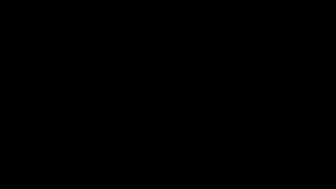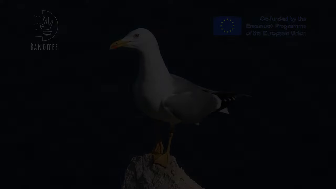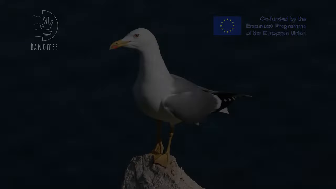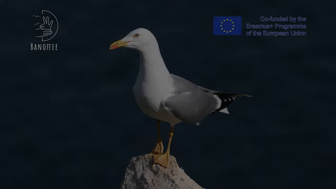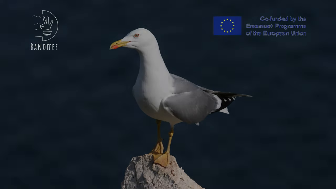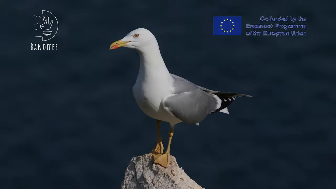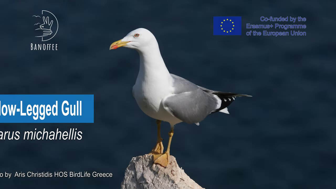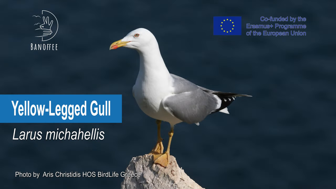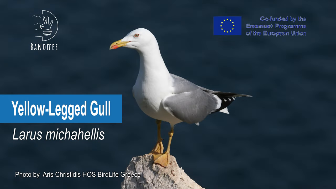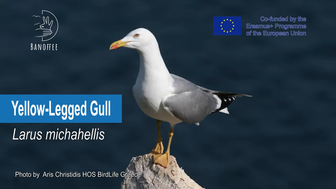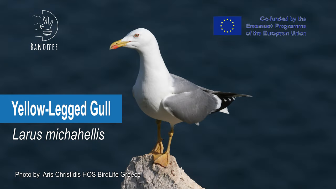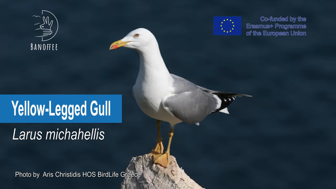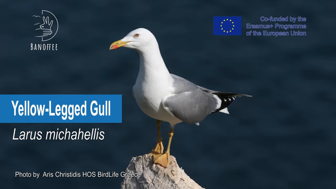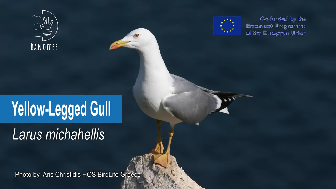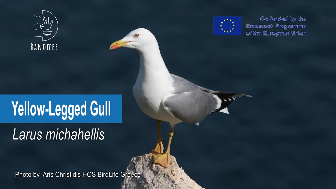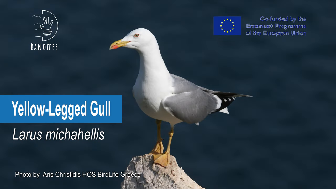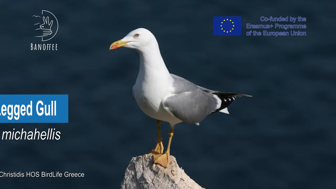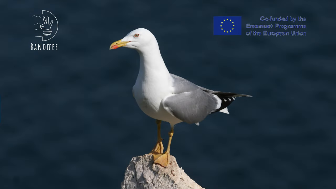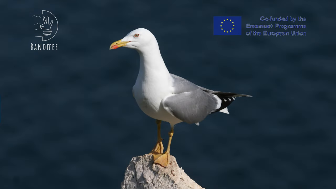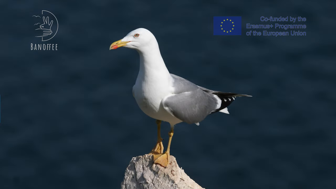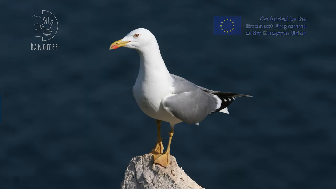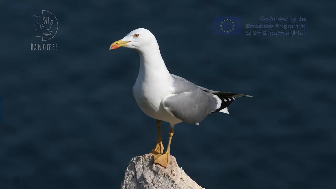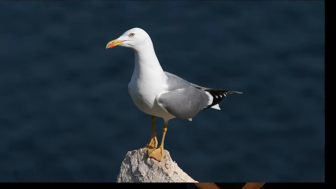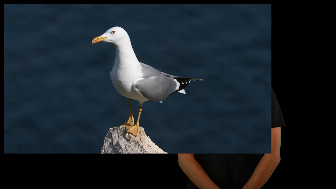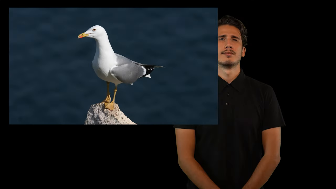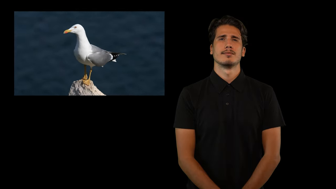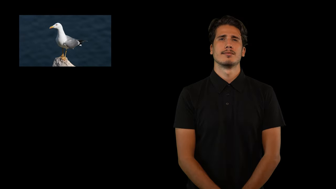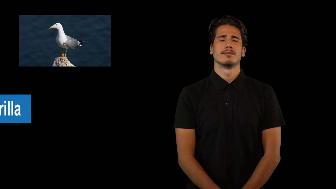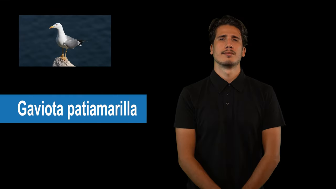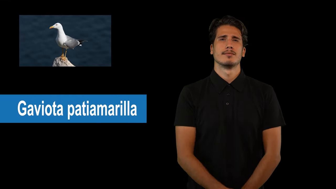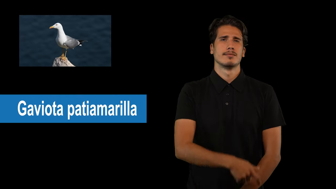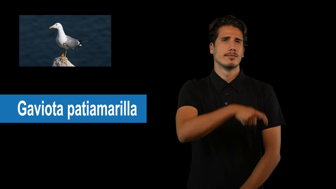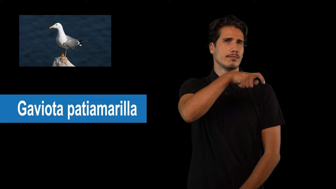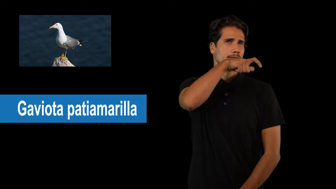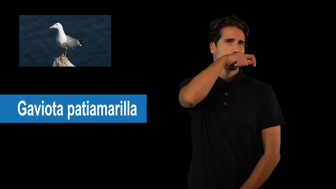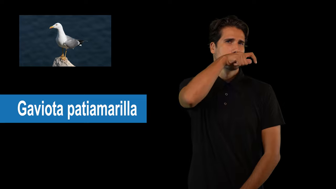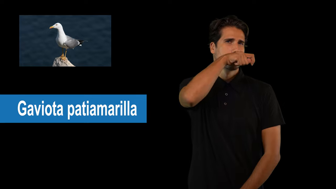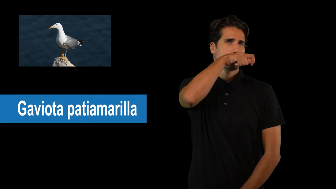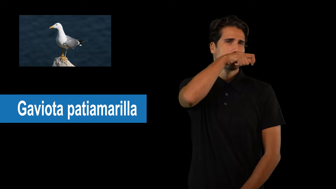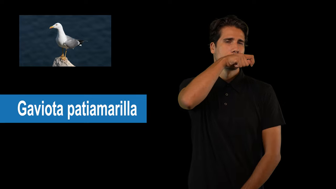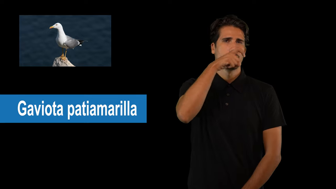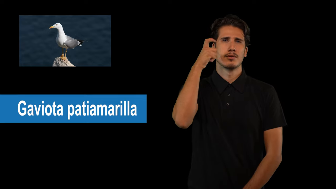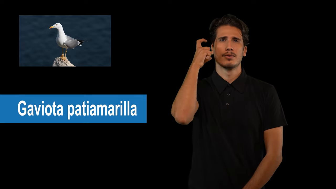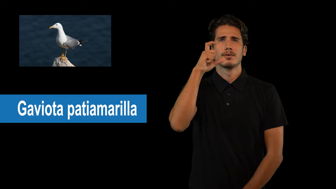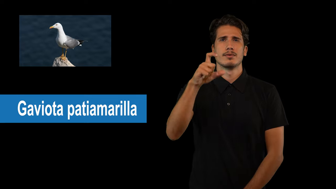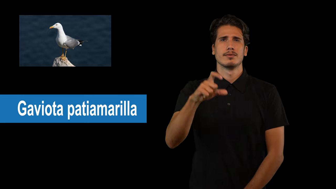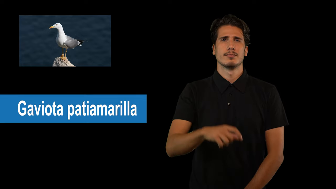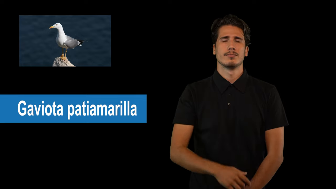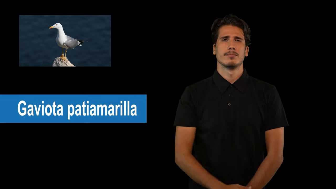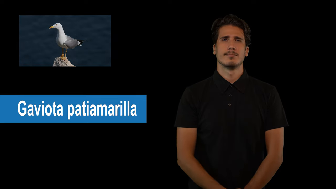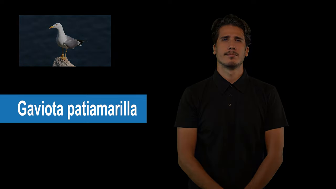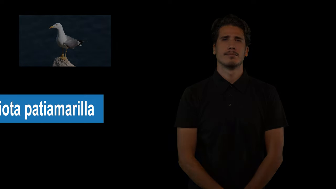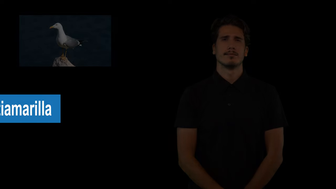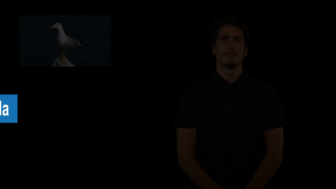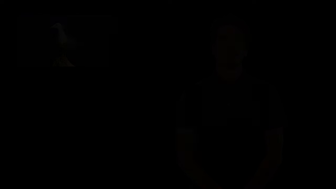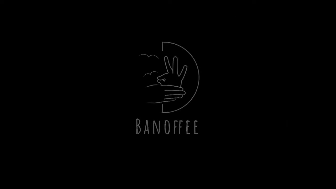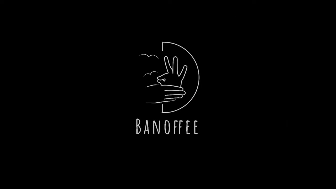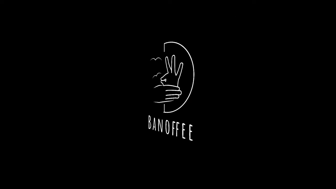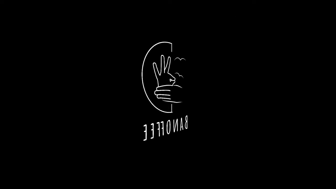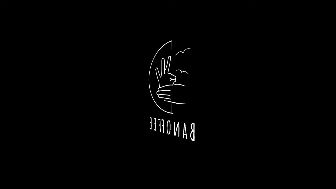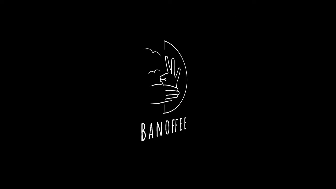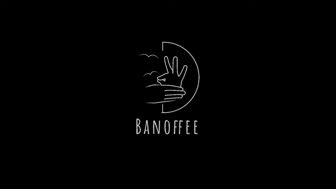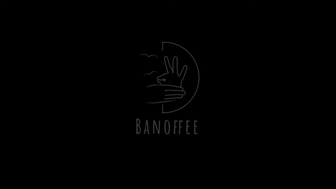Gaviota patiamarilla